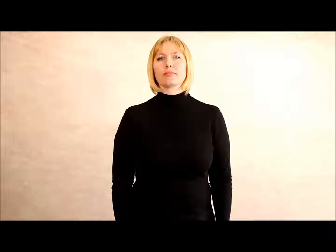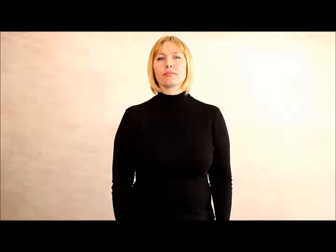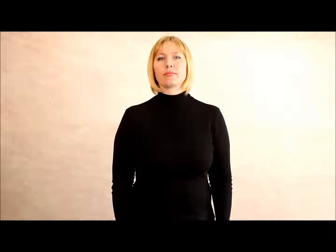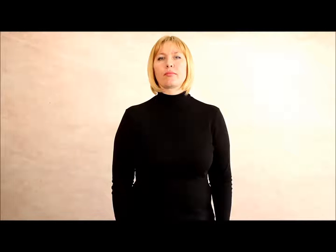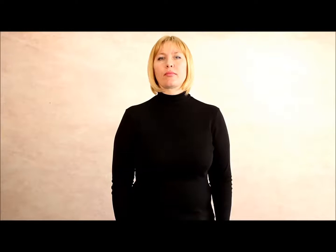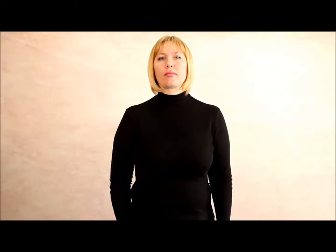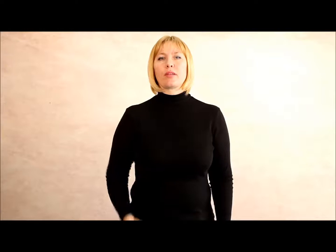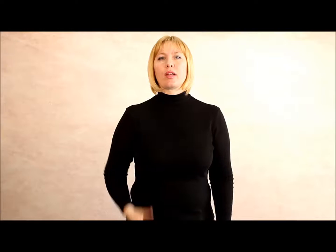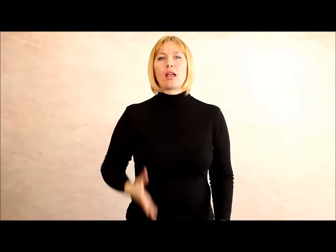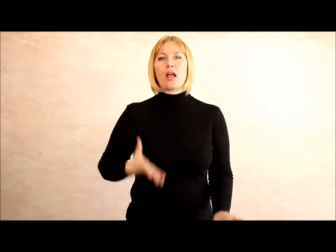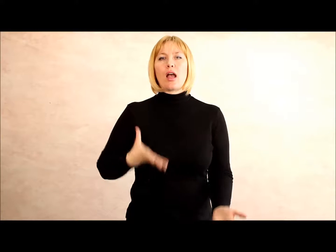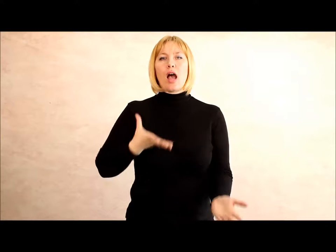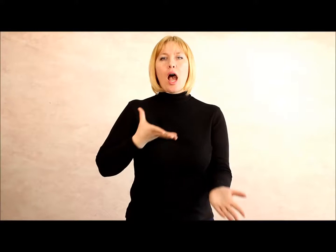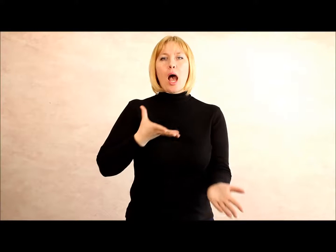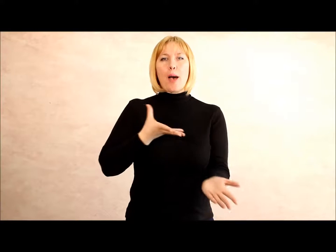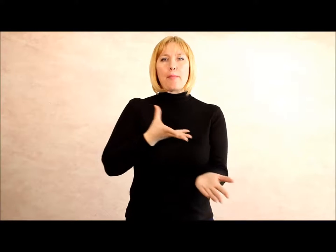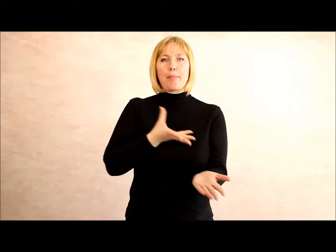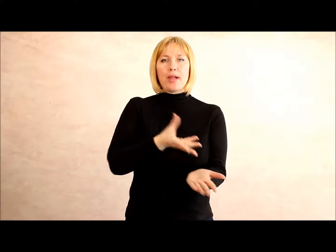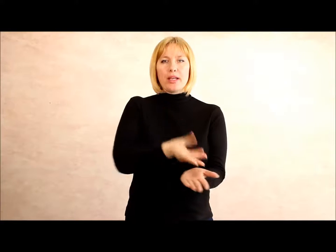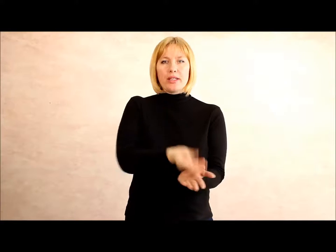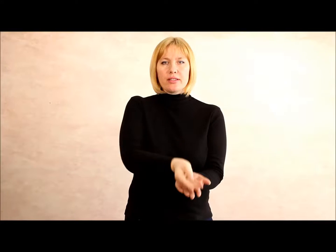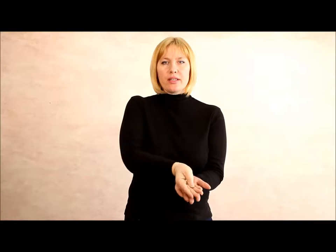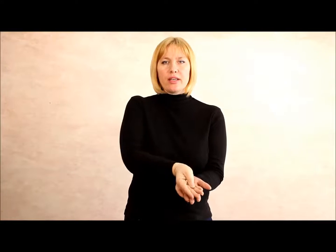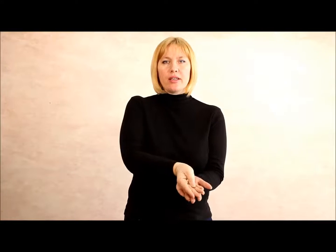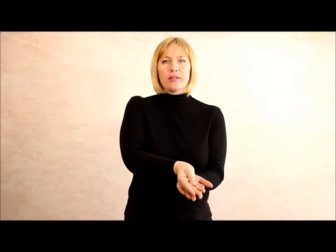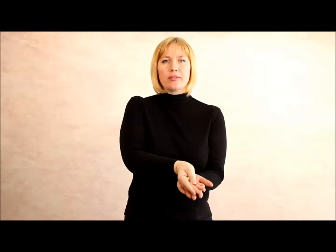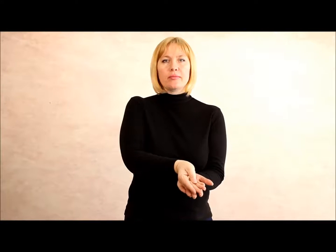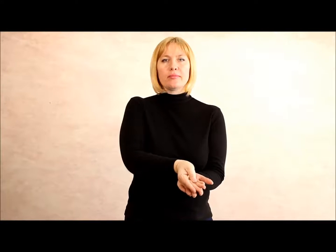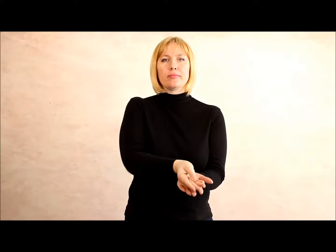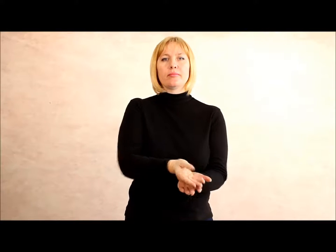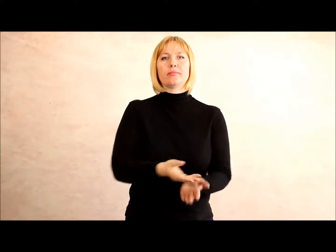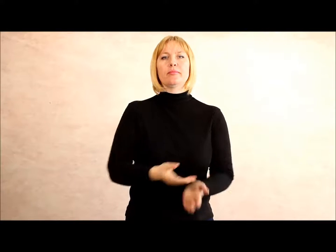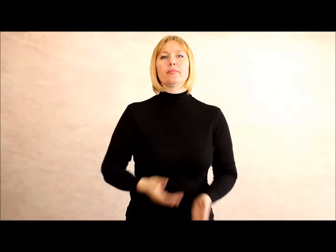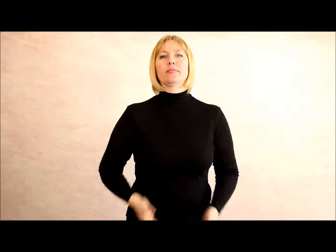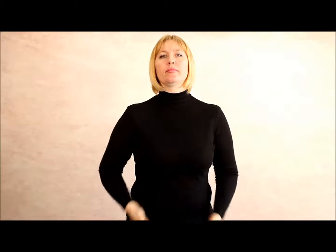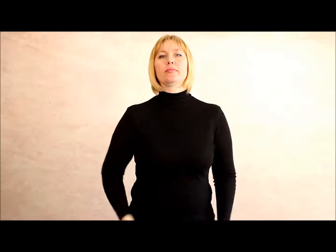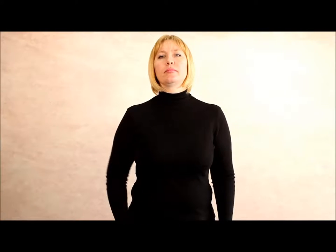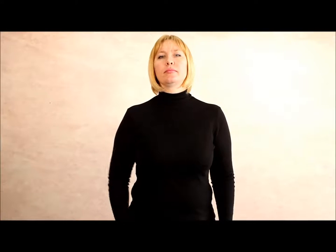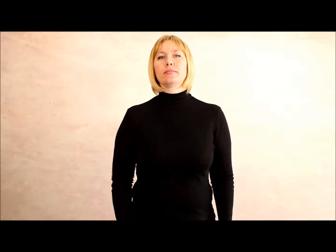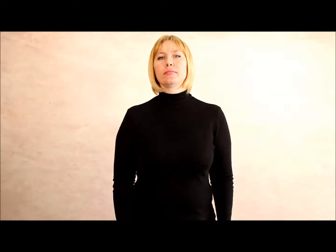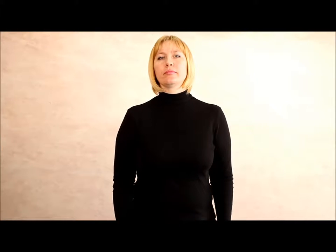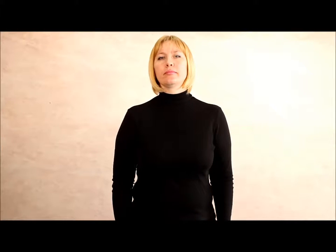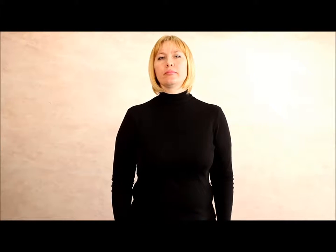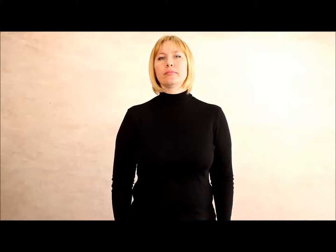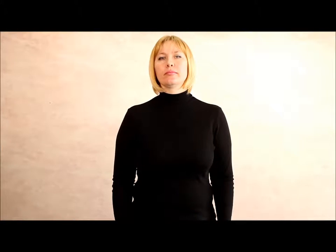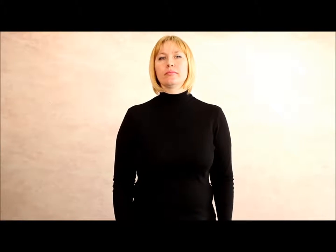A plăti